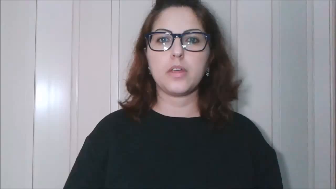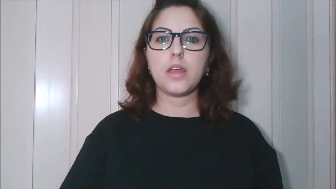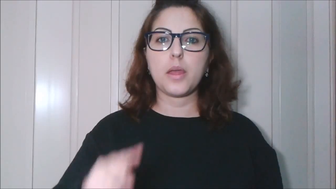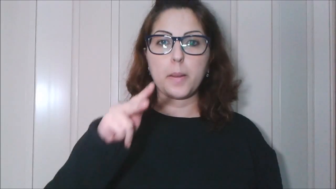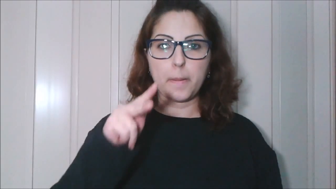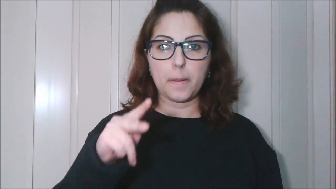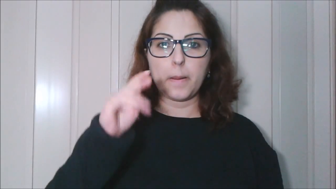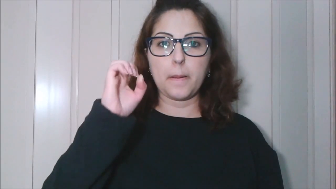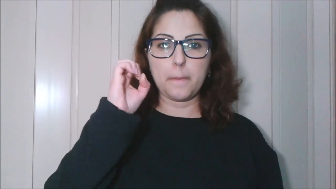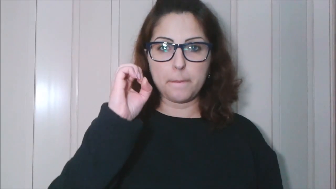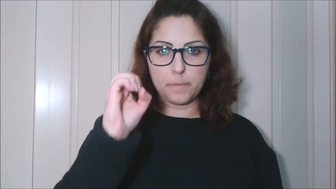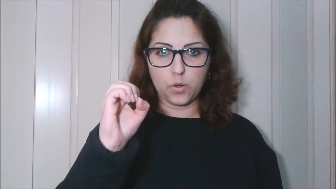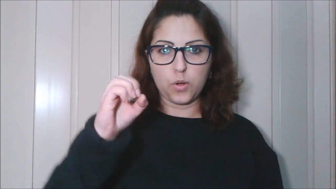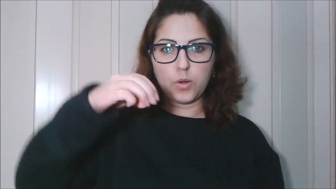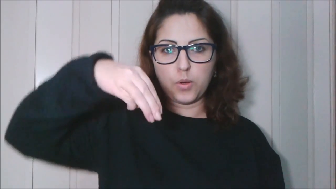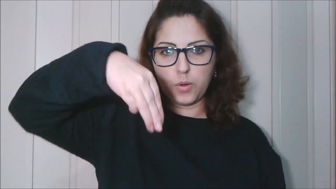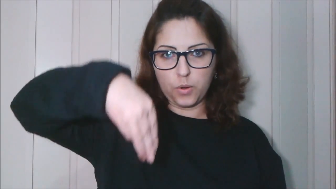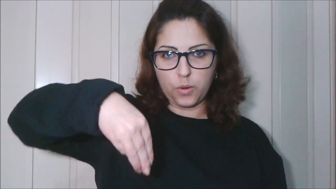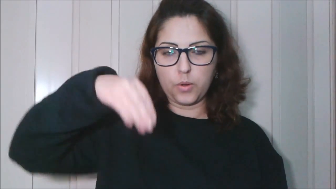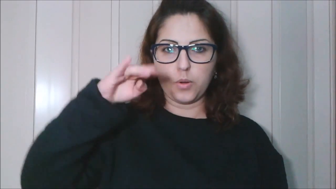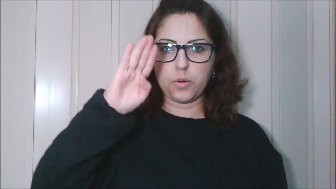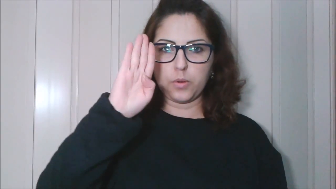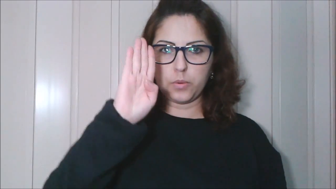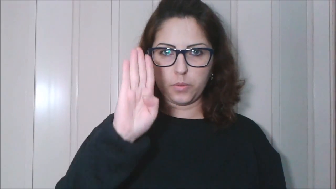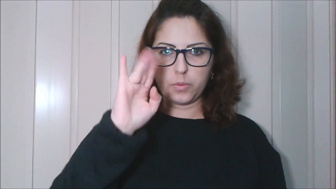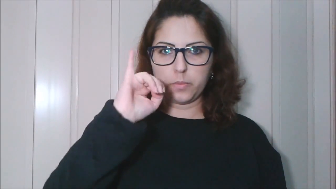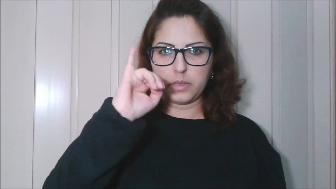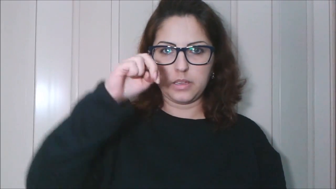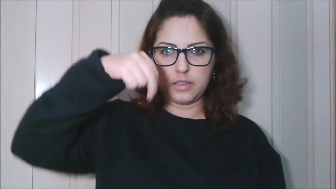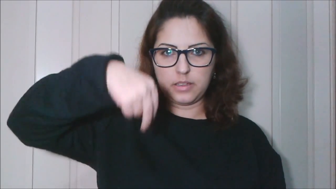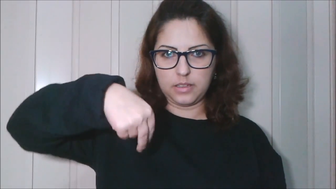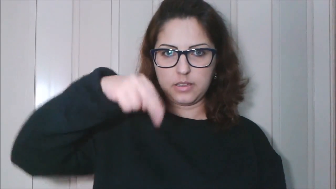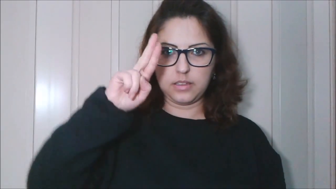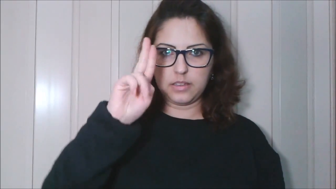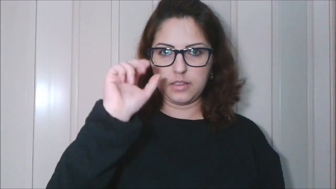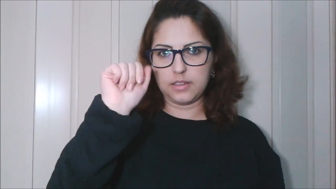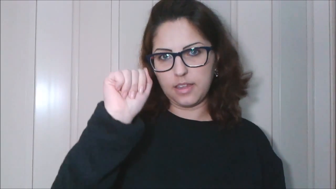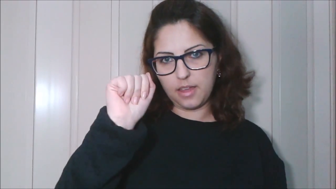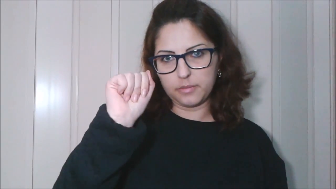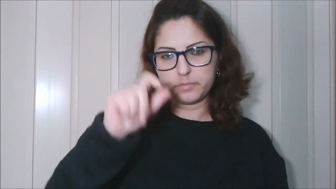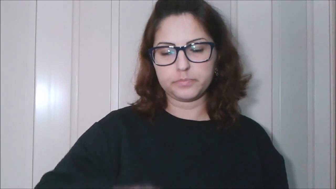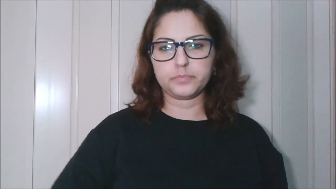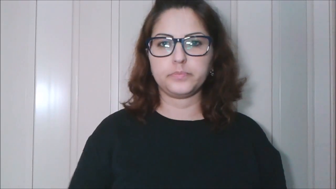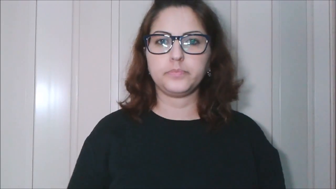POMBINHA